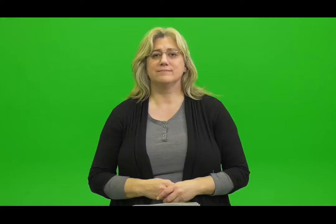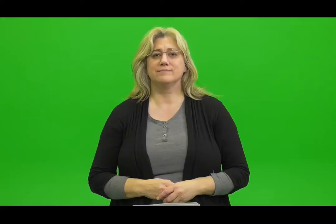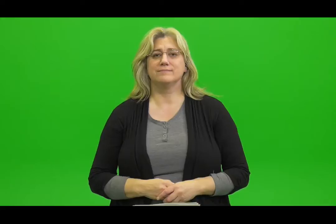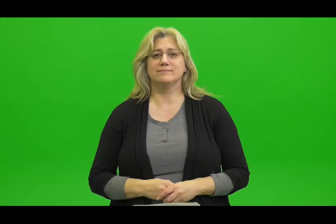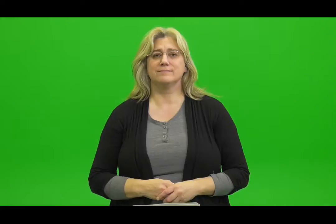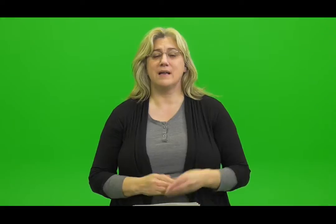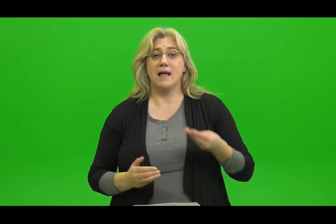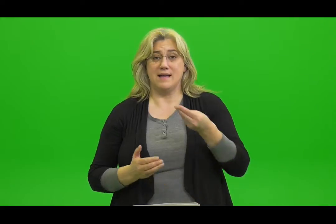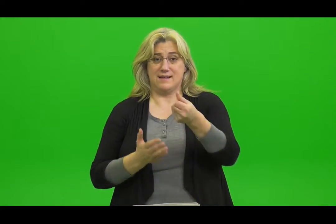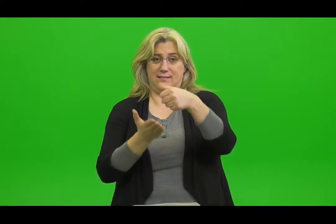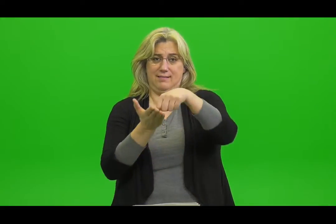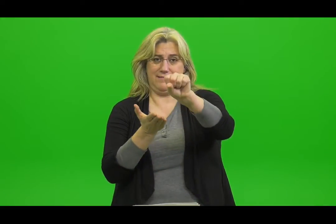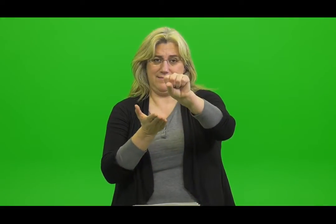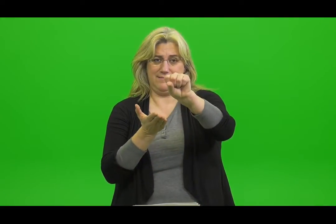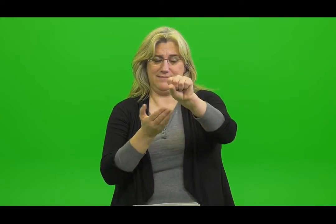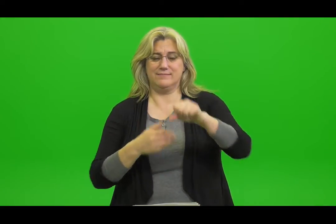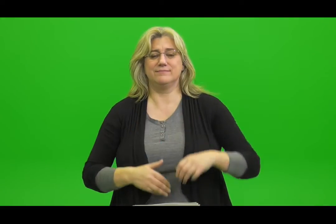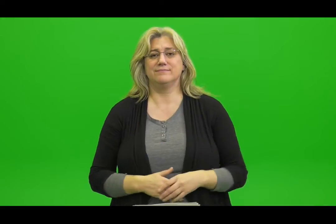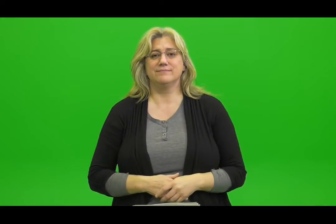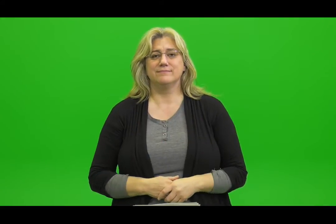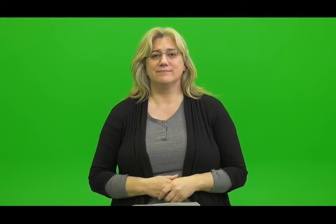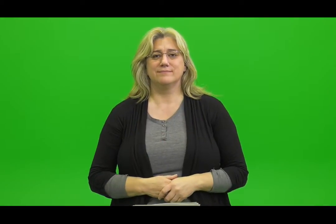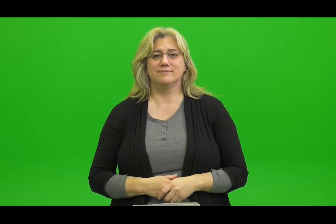Gjaldtaka